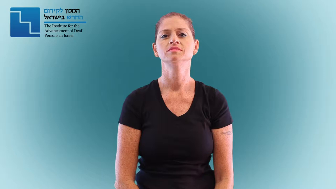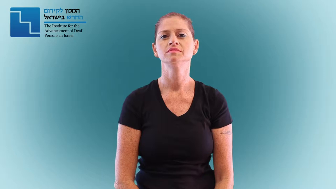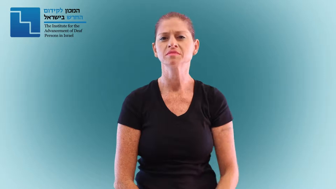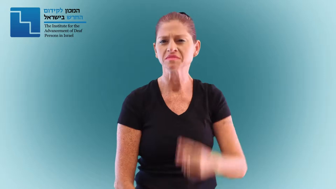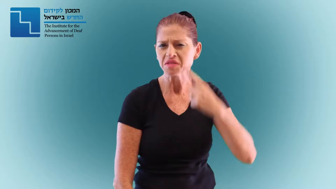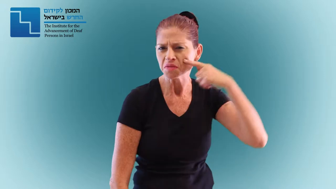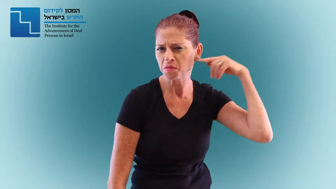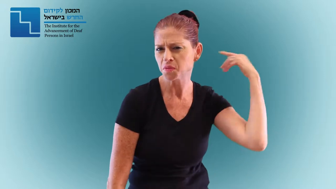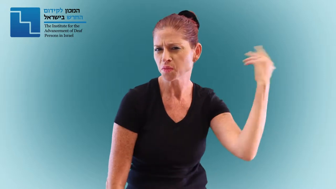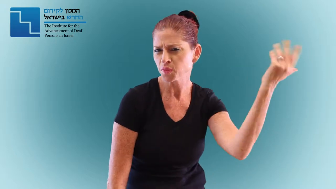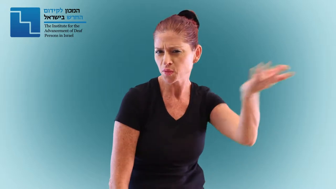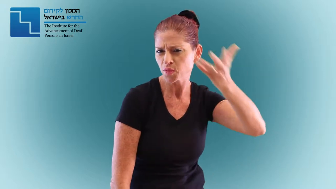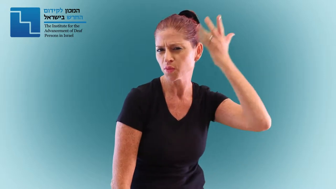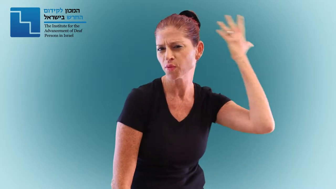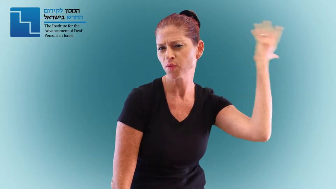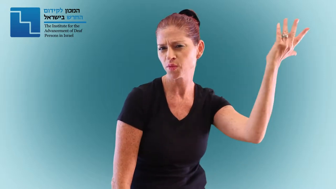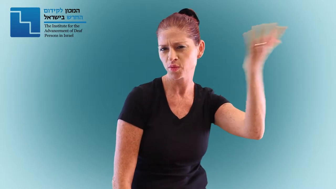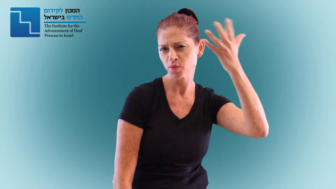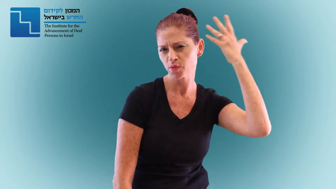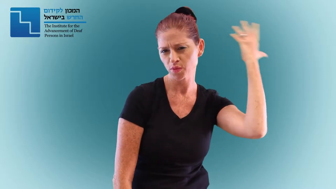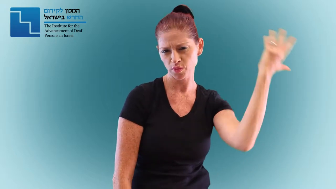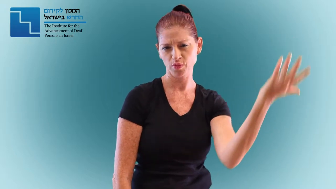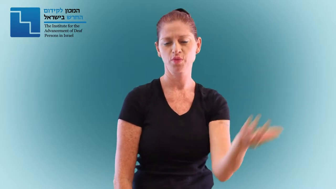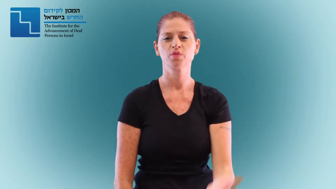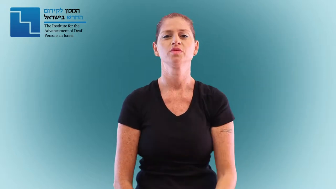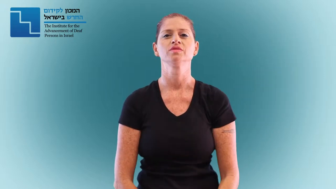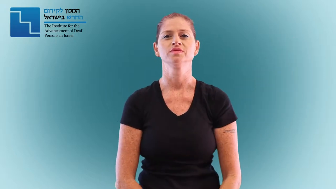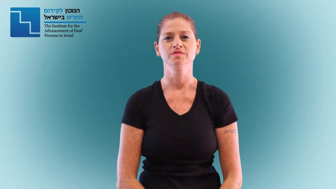זמן רב (שנים לא התראינו)